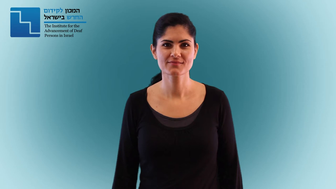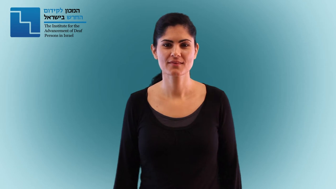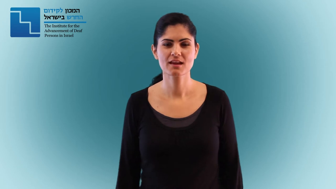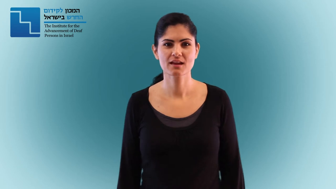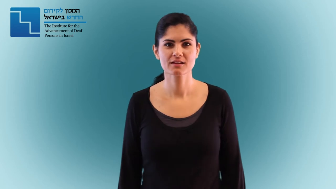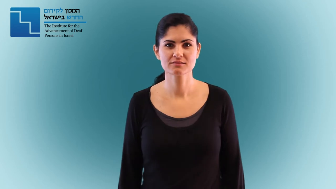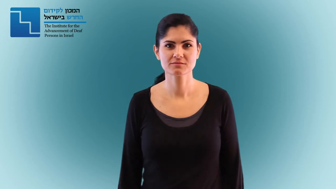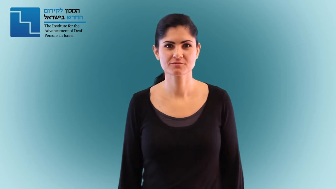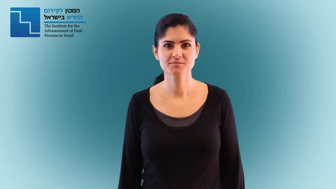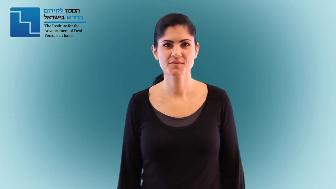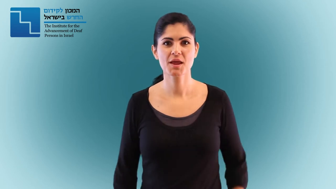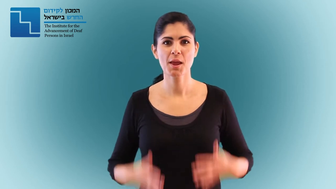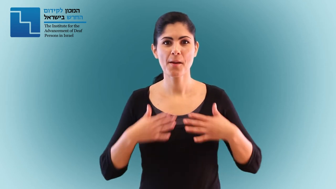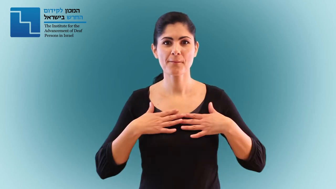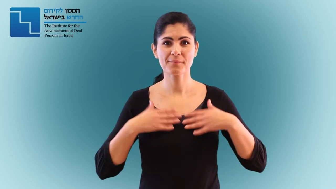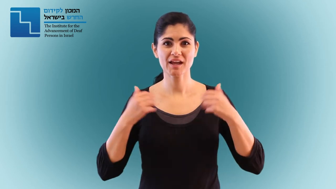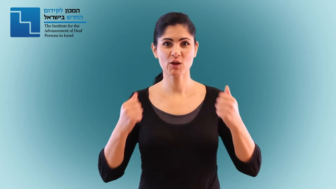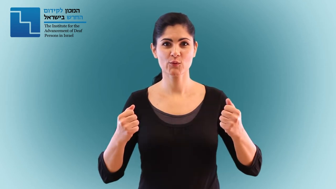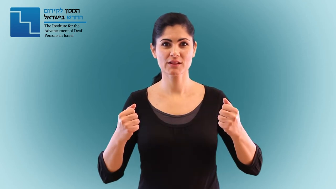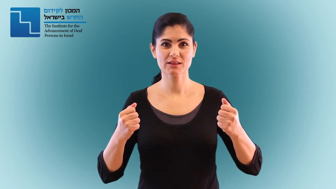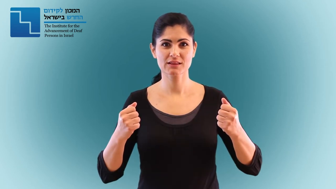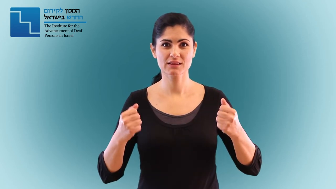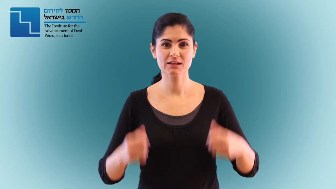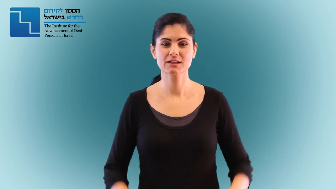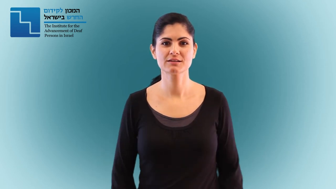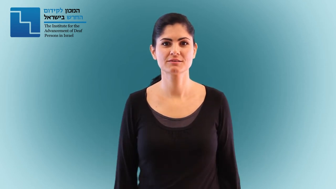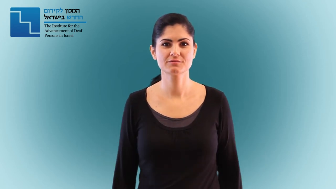בריאות